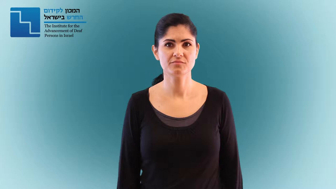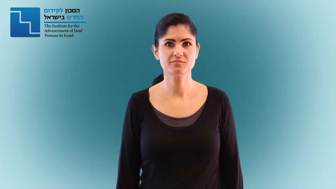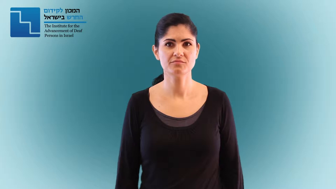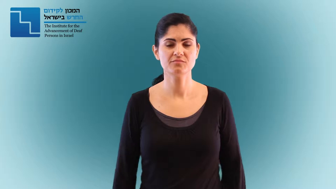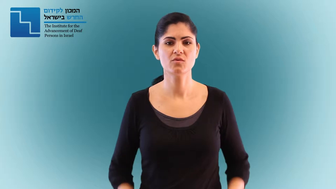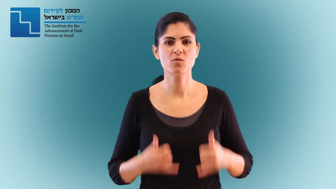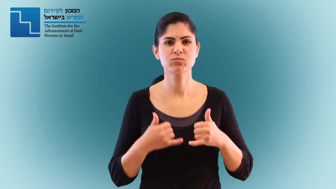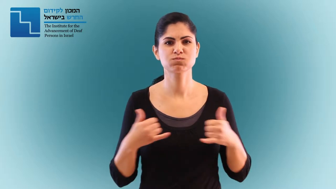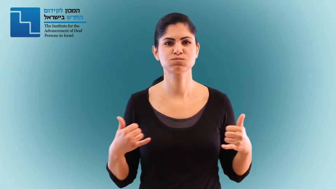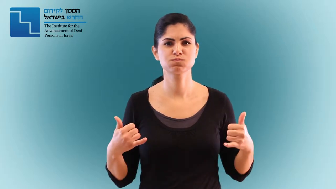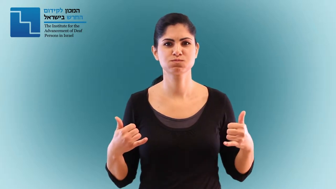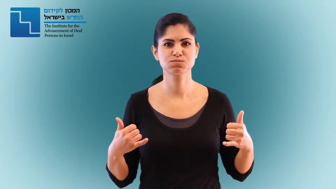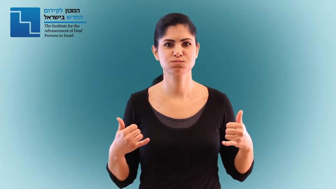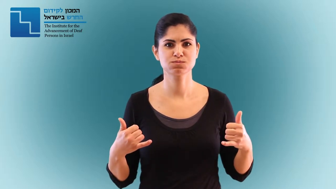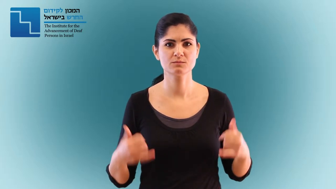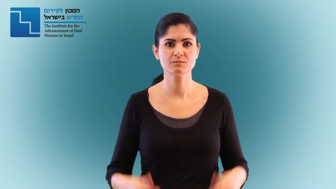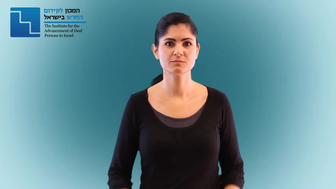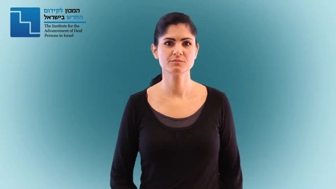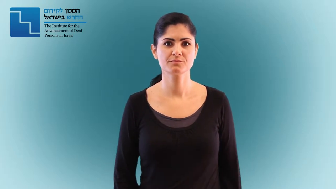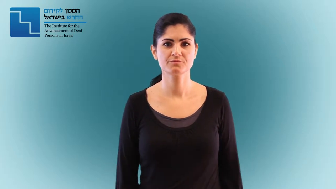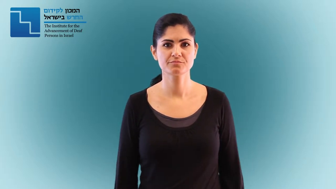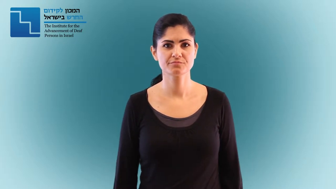השמנת יתר